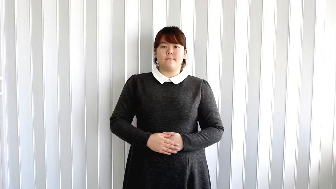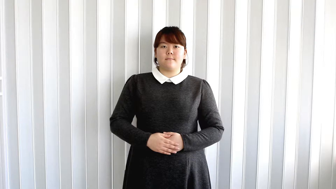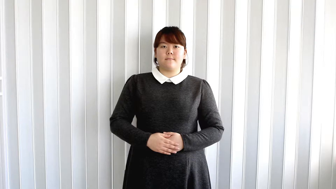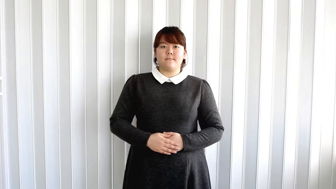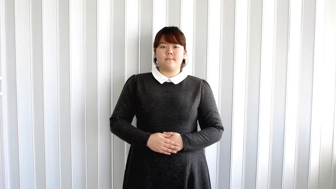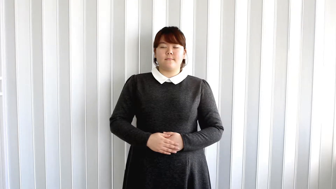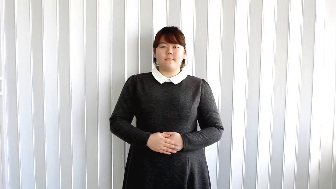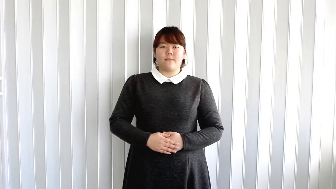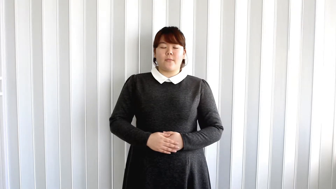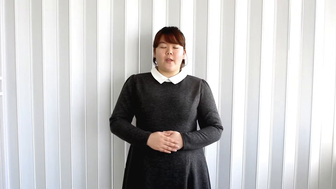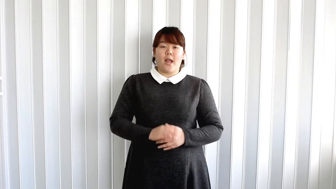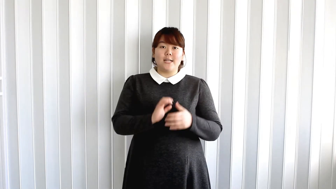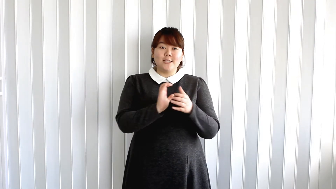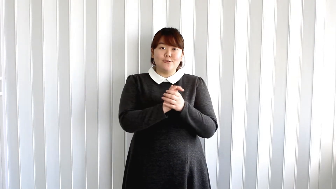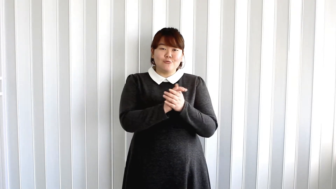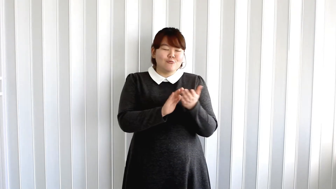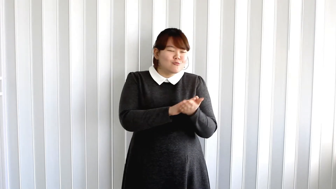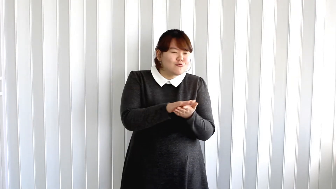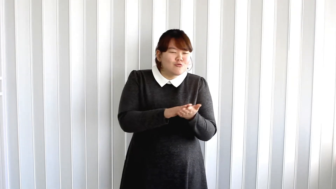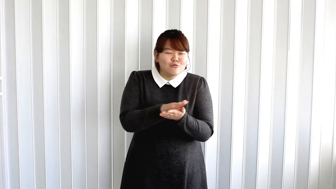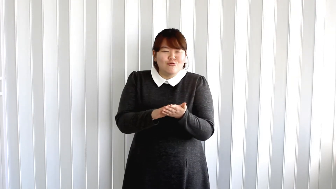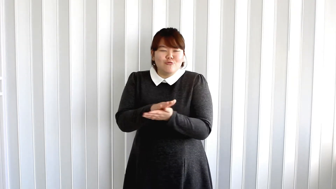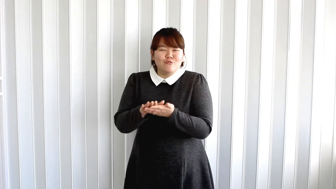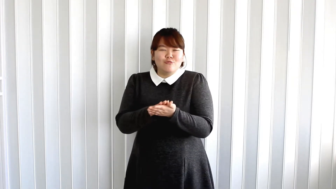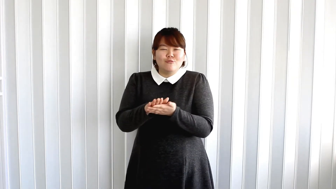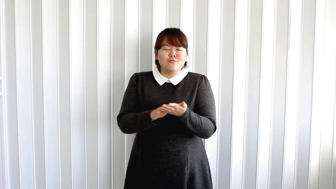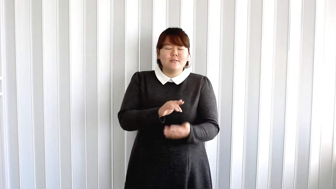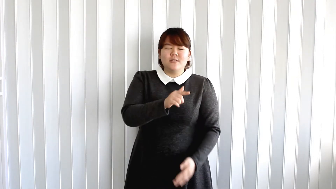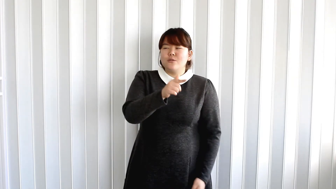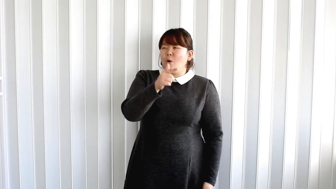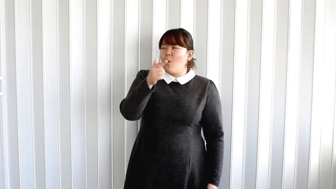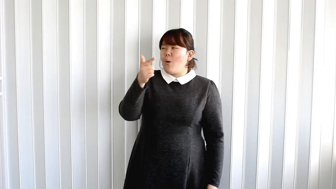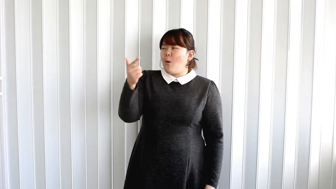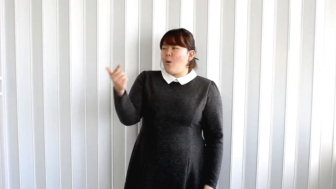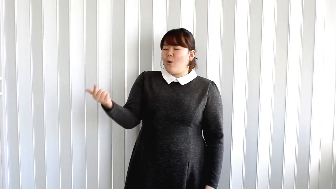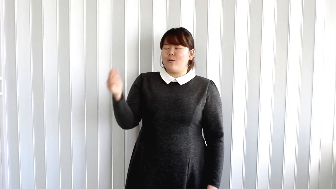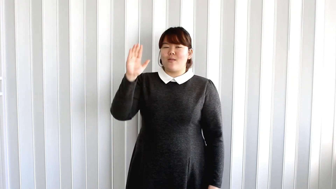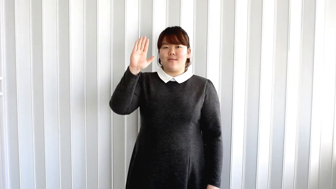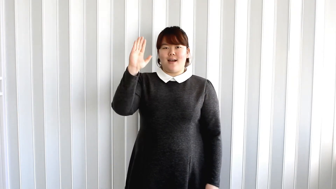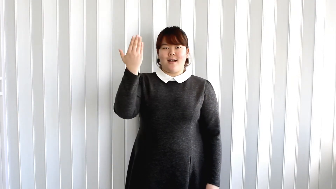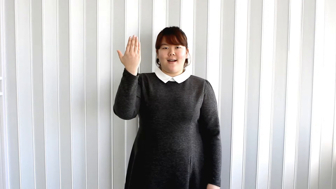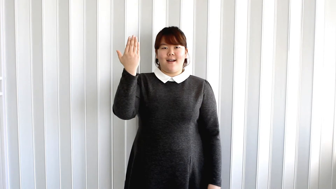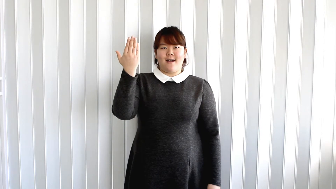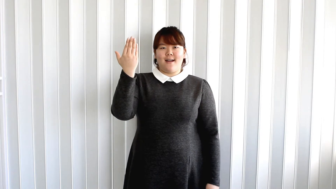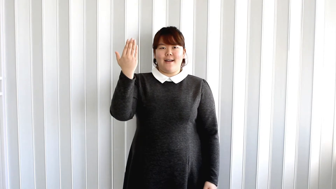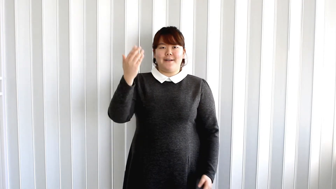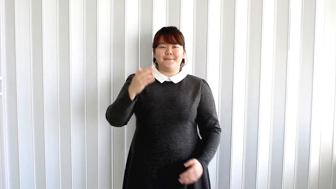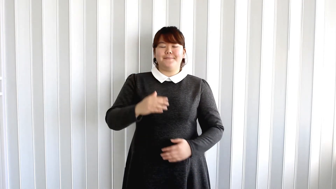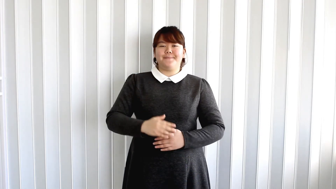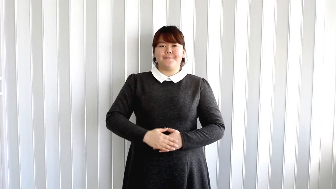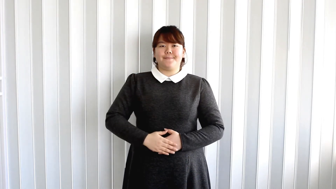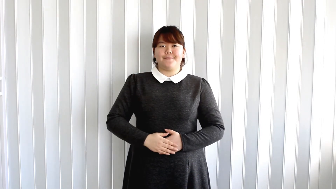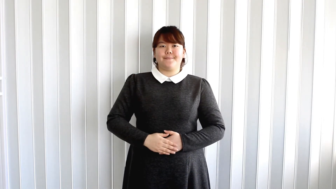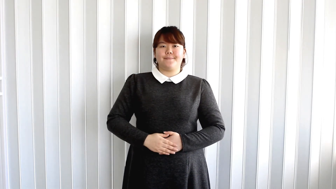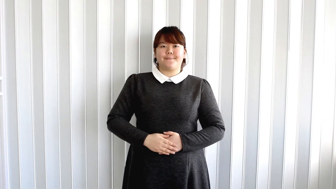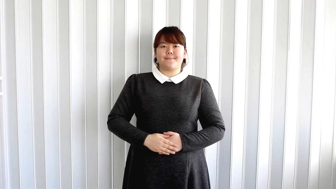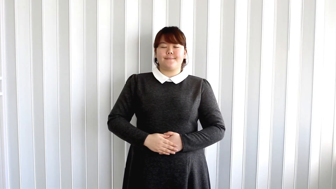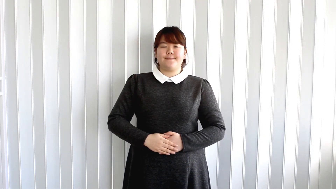친구들과놀다보니어느새저녁이다되었다